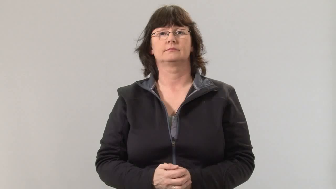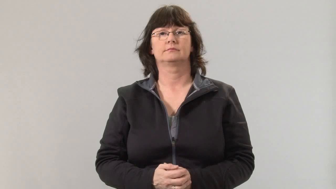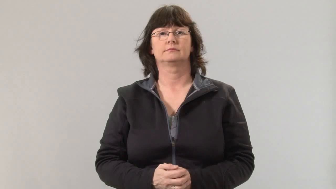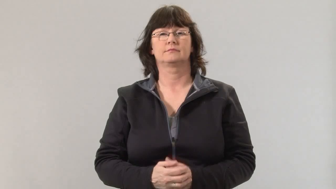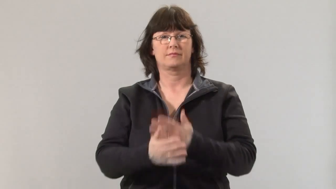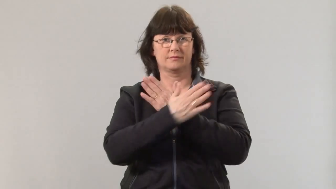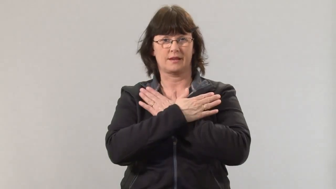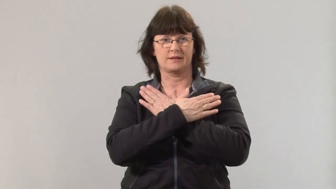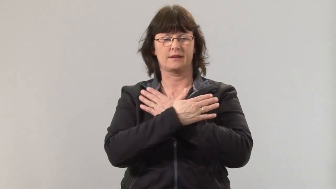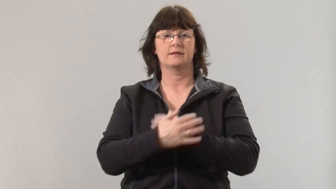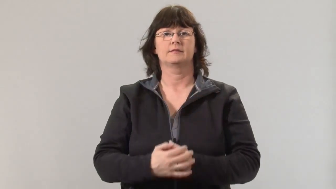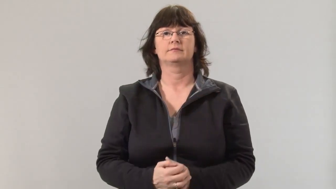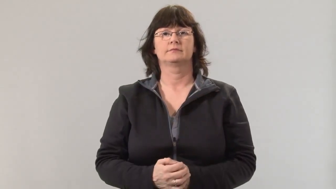Deyja